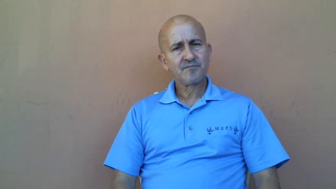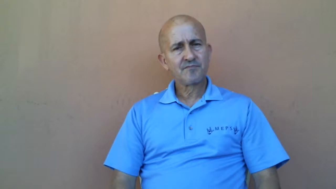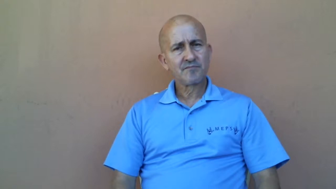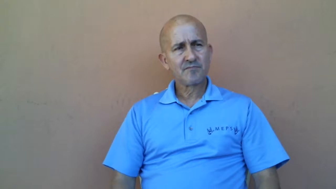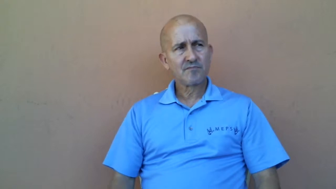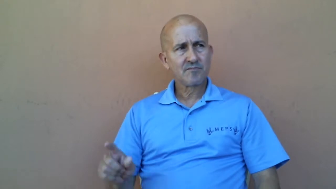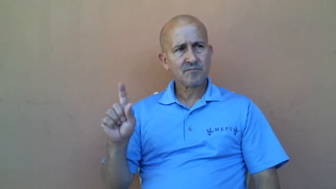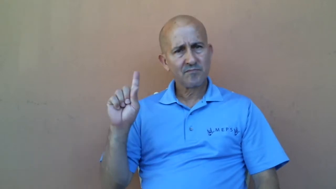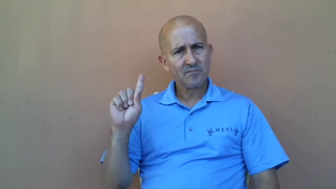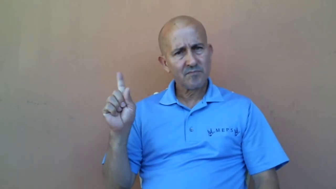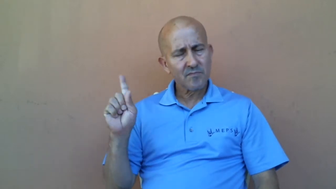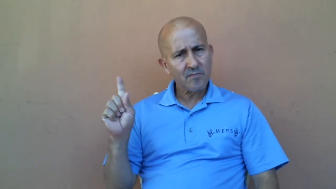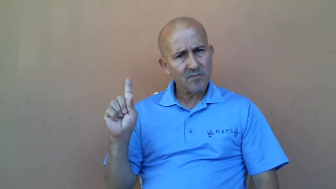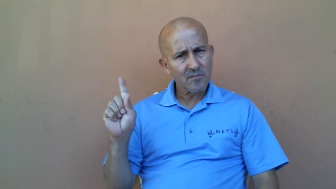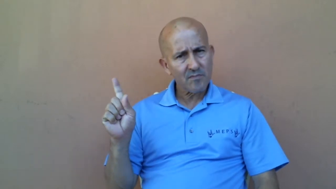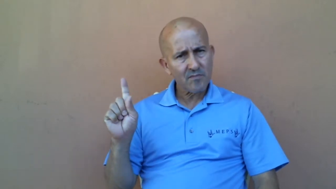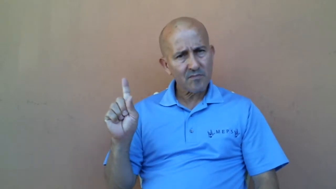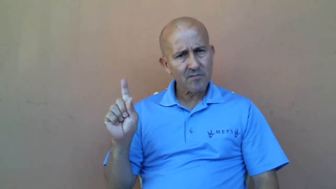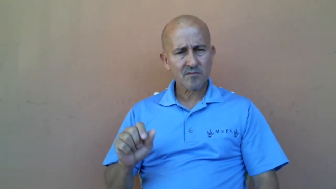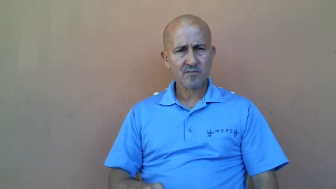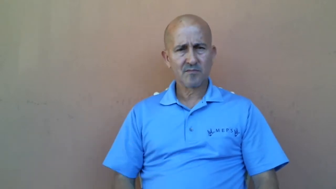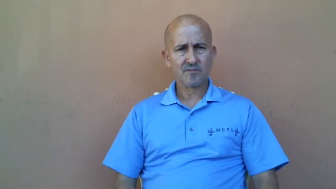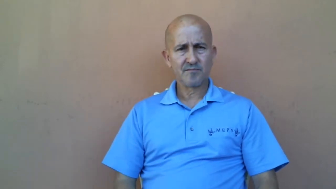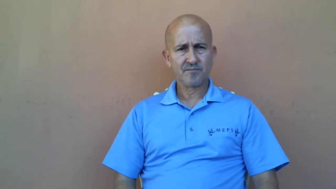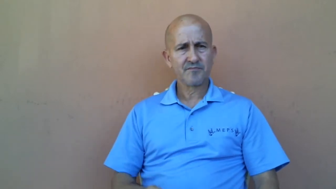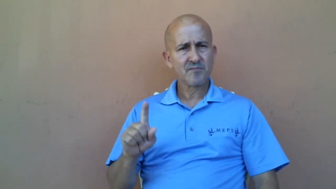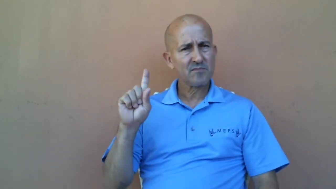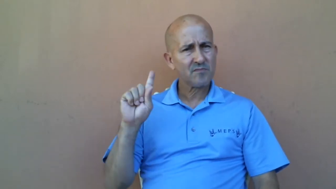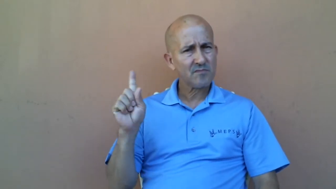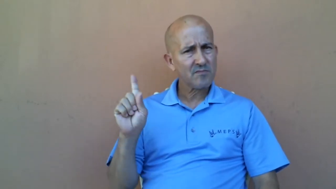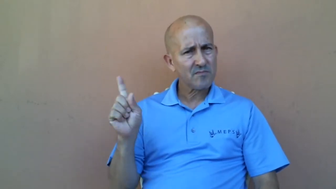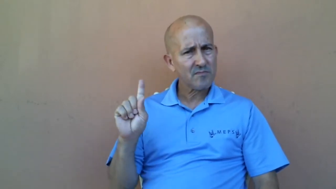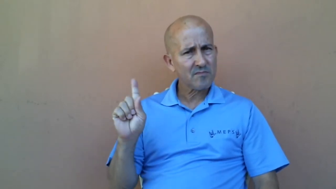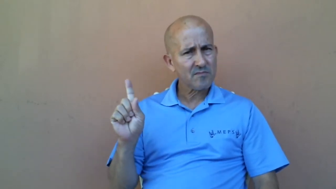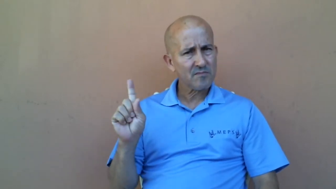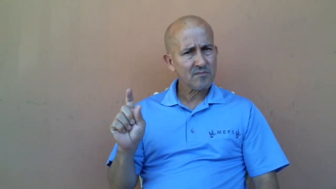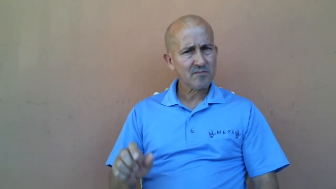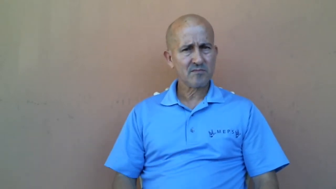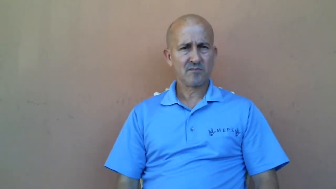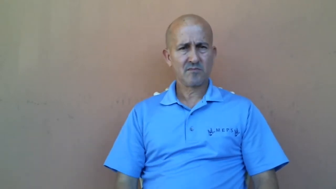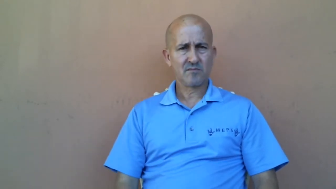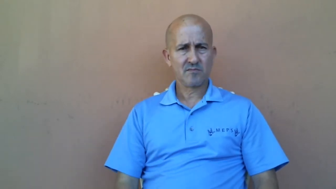¿dónde?